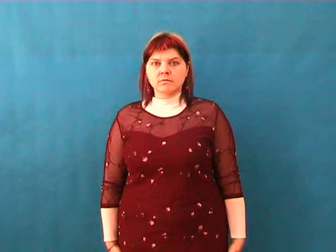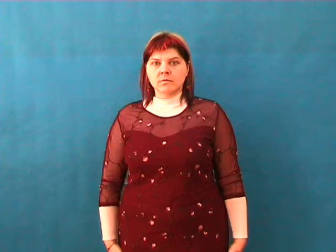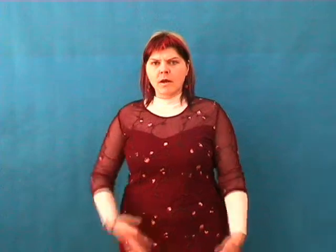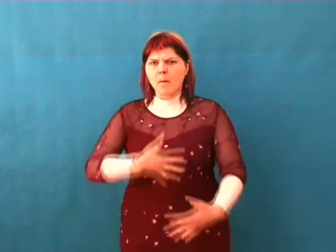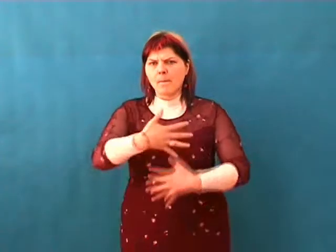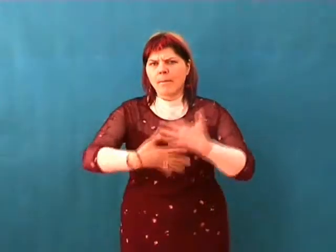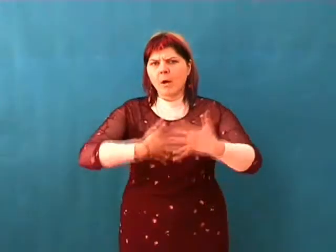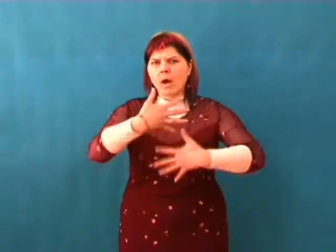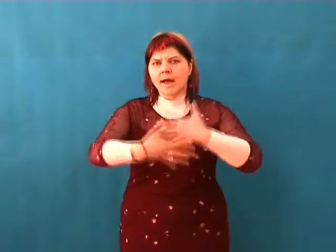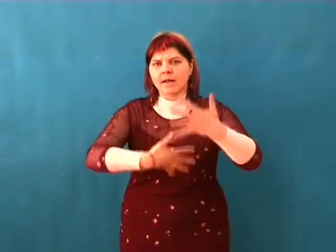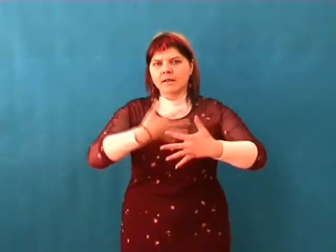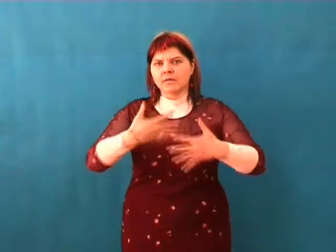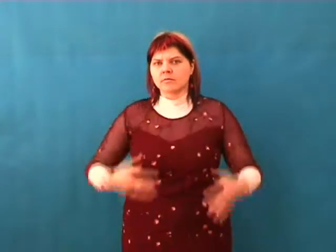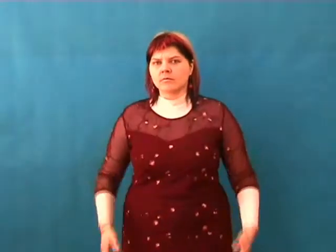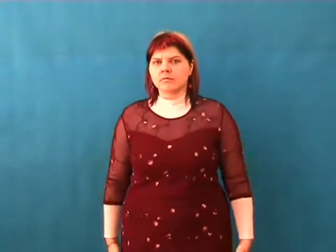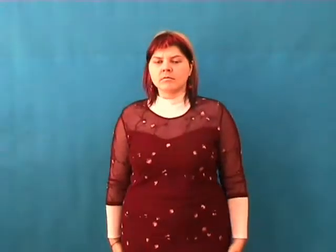bałagan